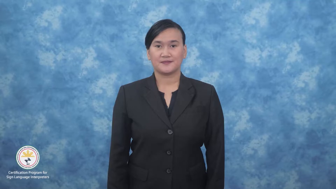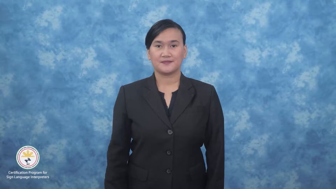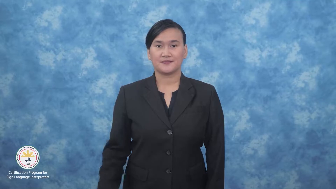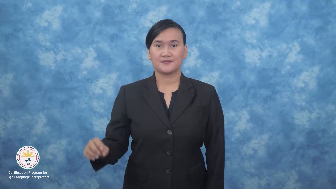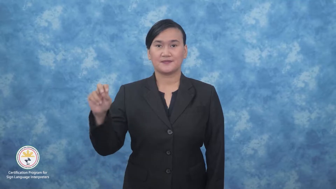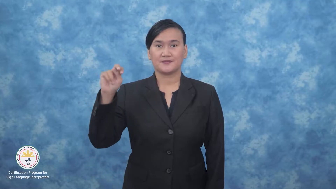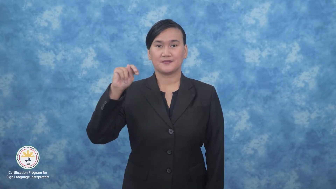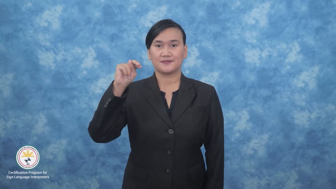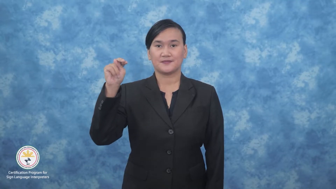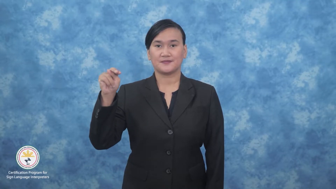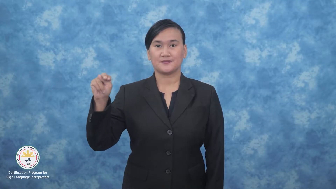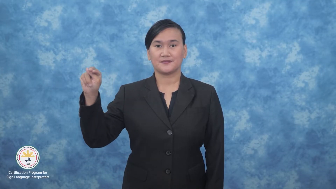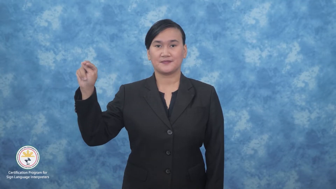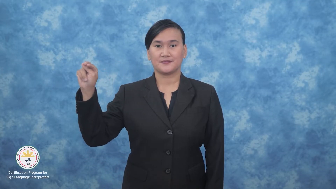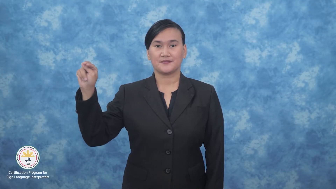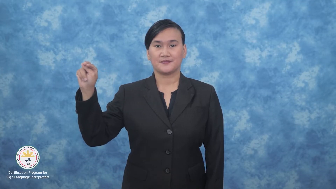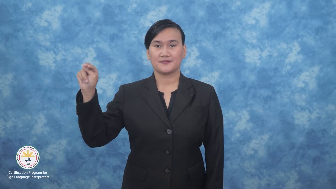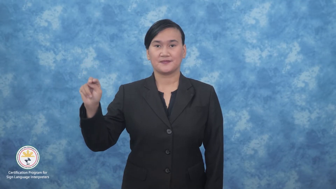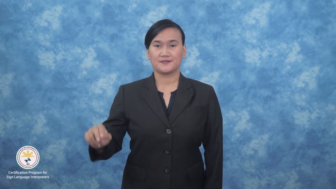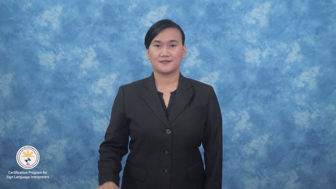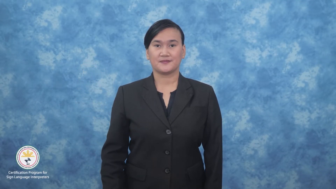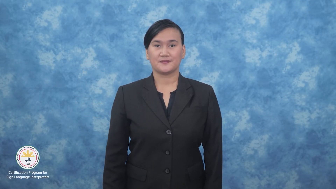Ñ